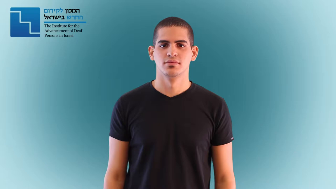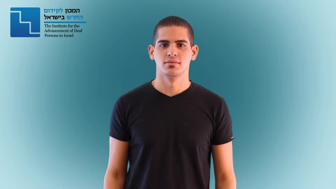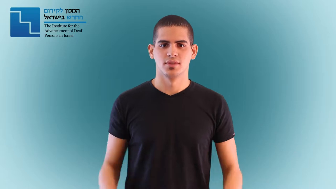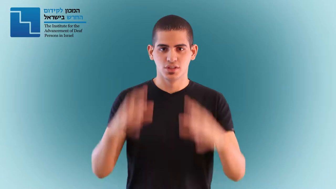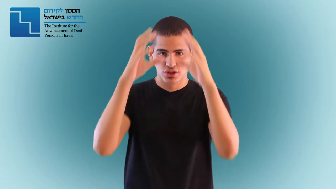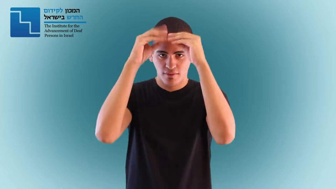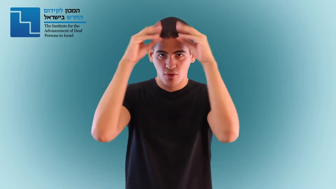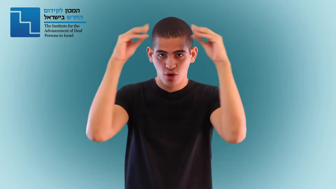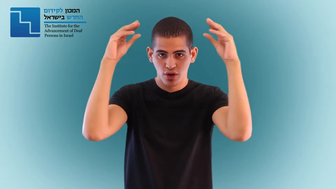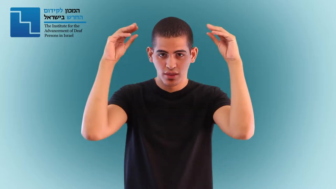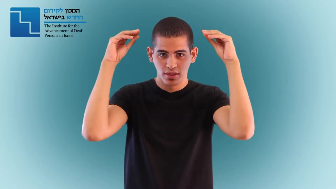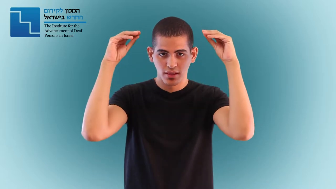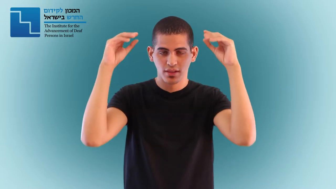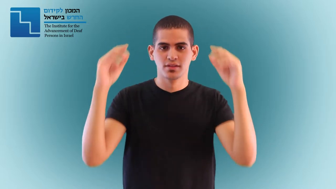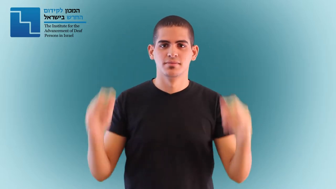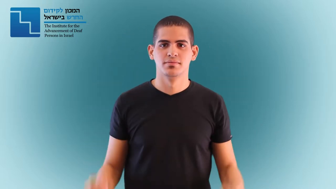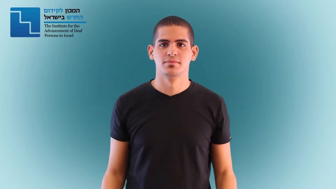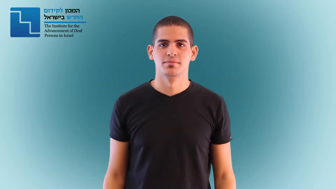חג שבועות